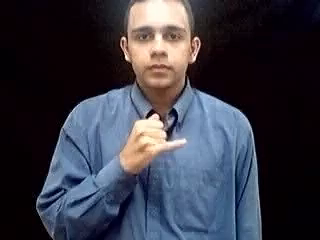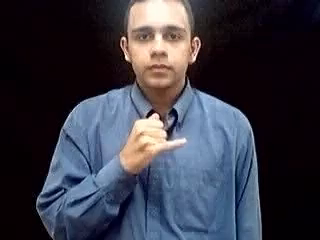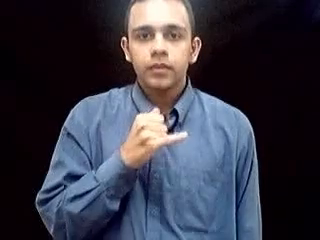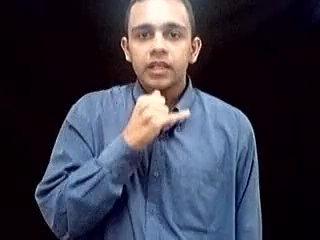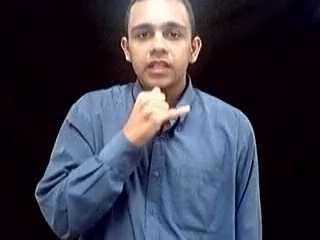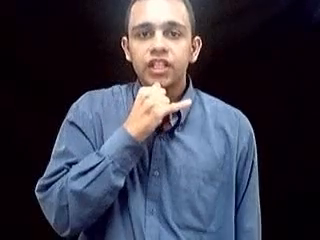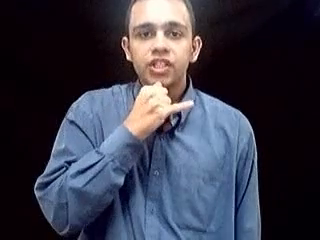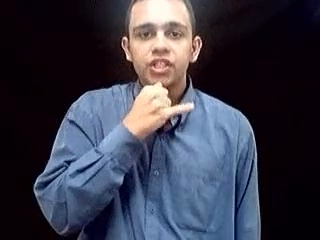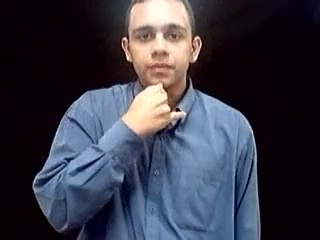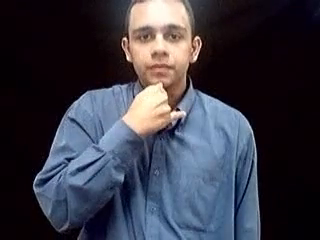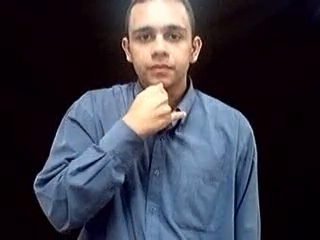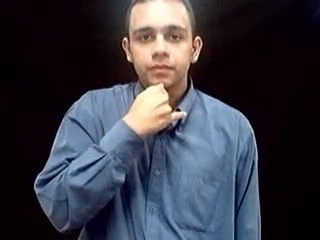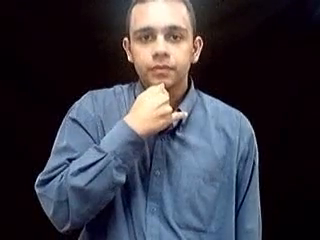triste